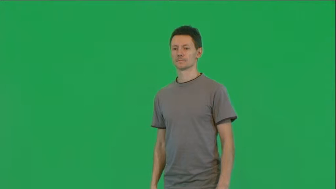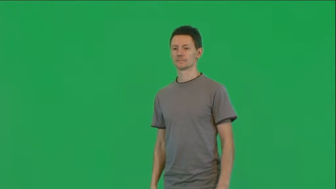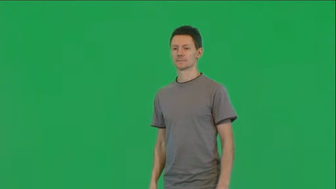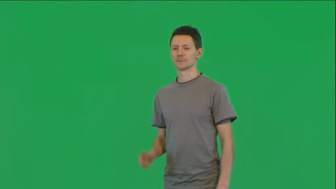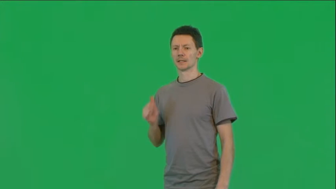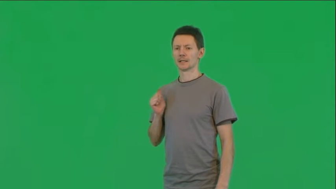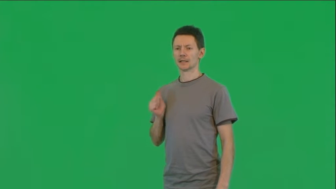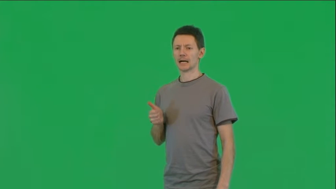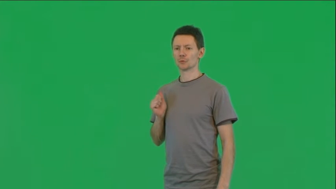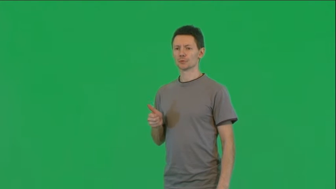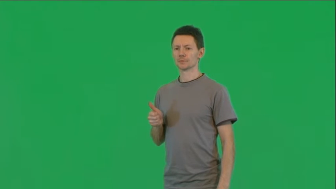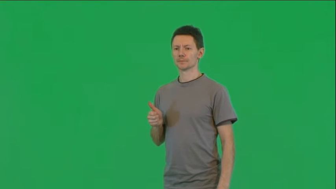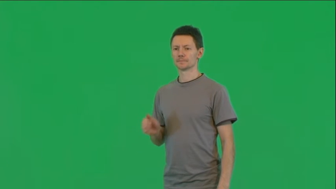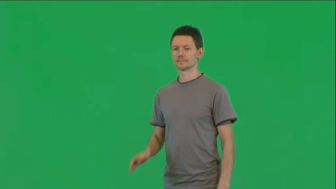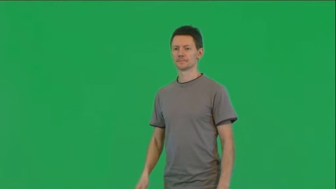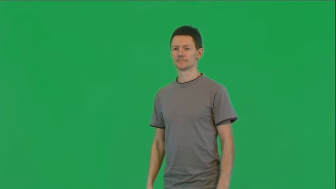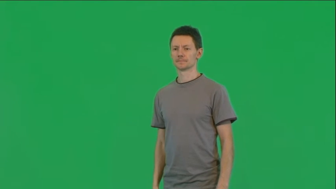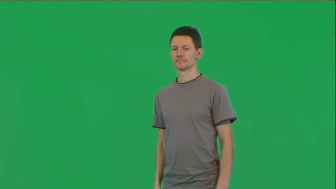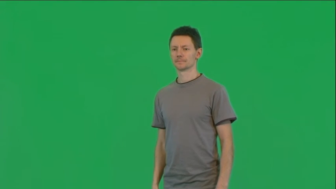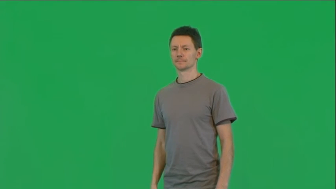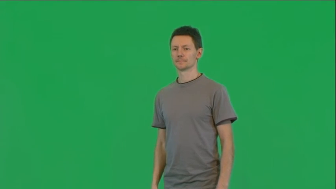Kałków